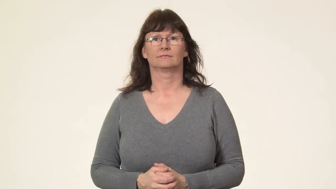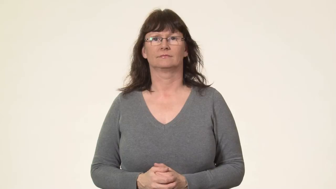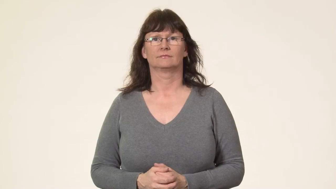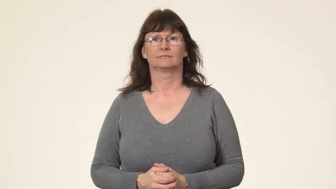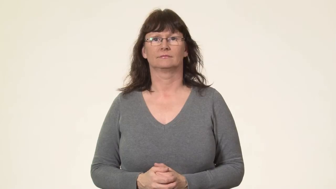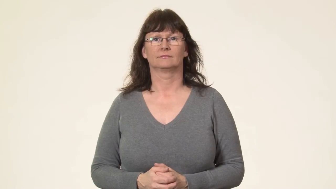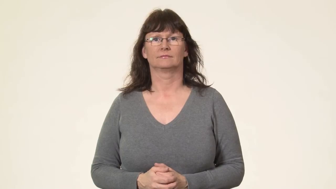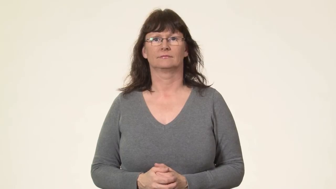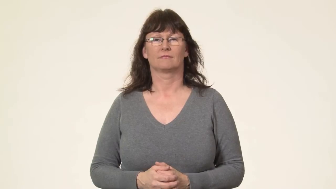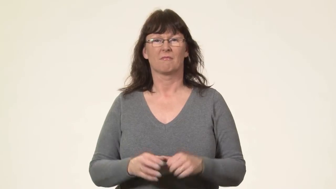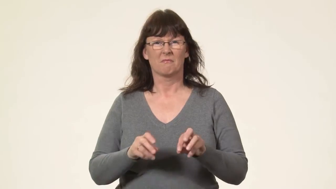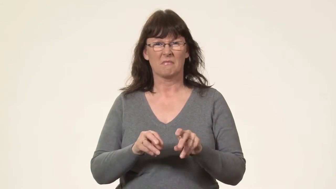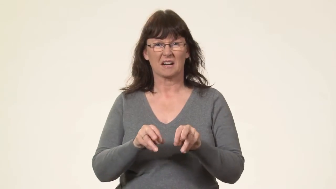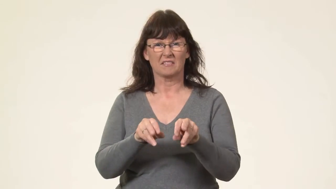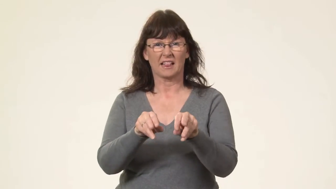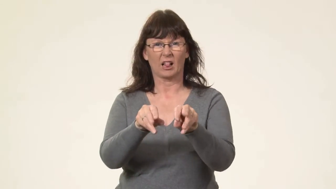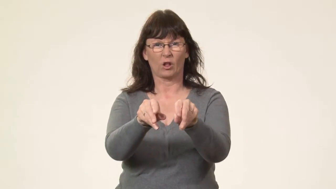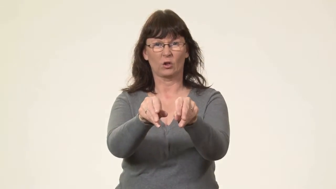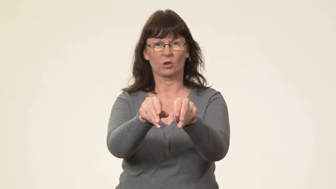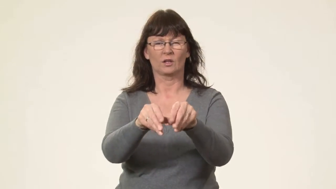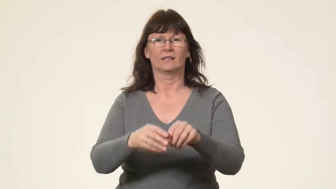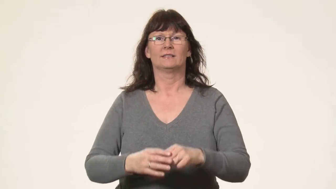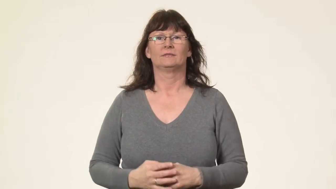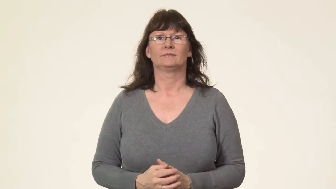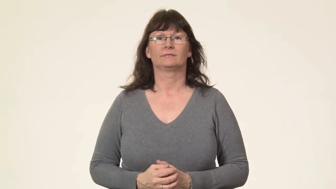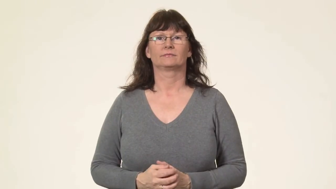Margfætla